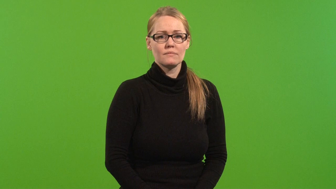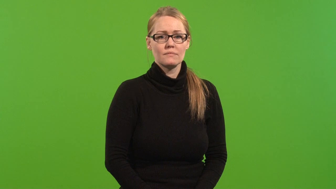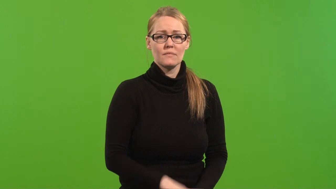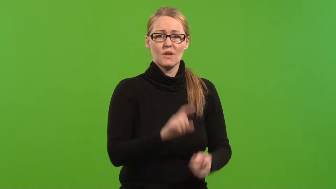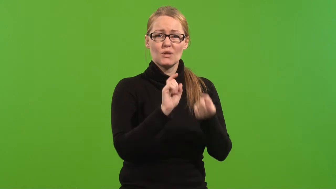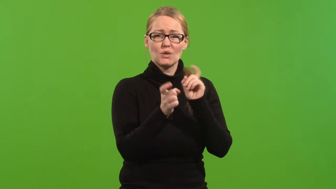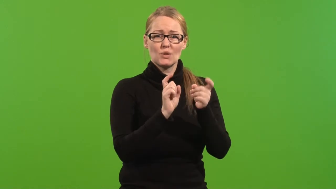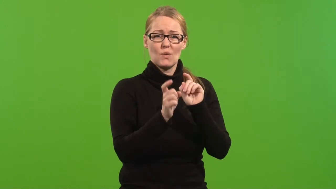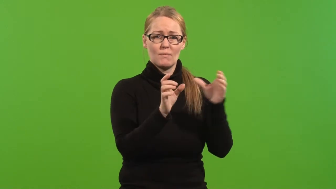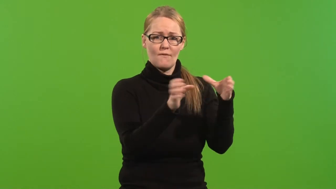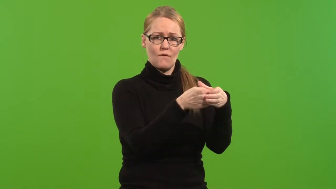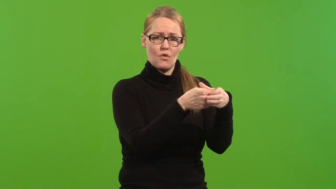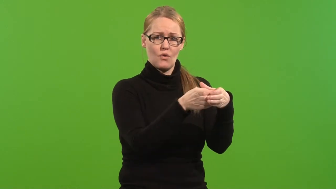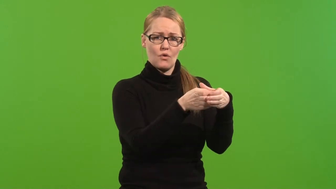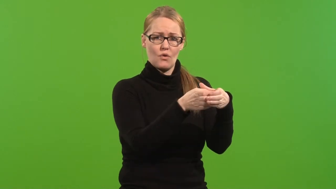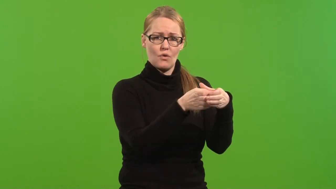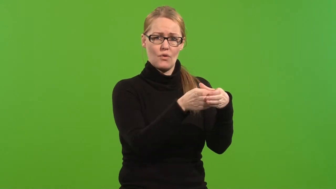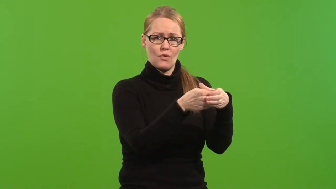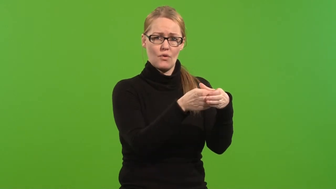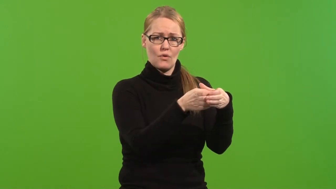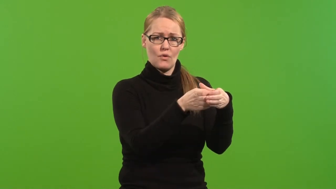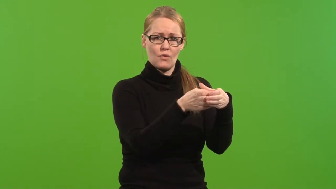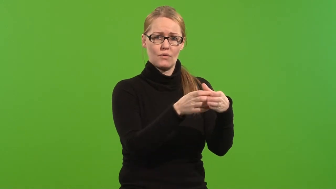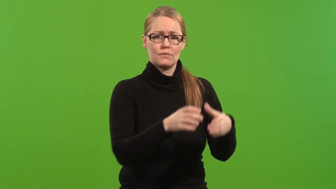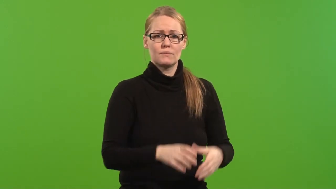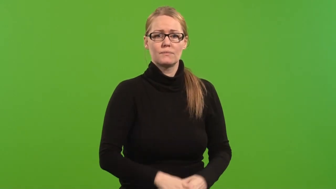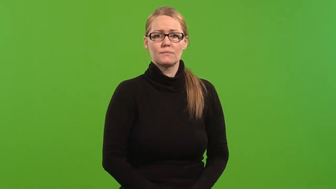stjórnmálaflokkur